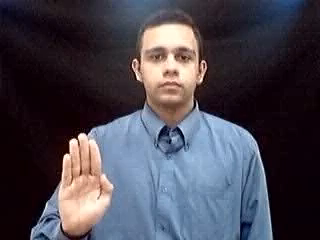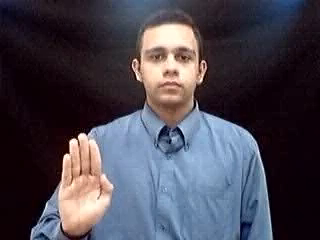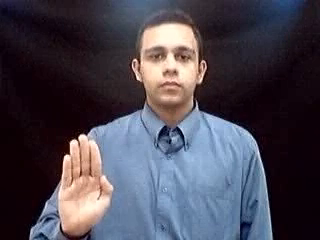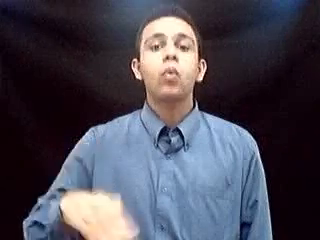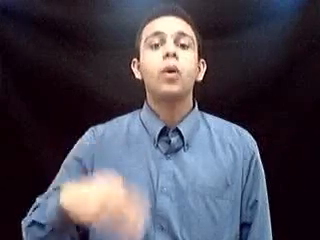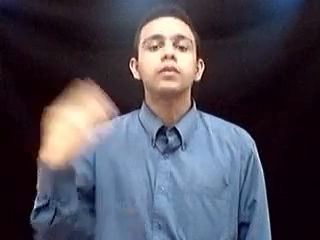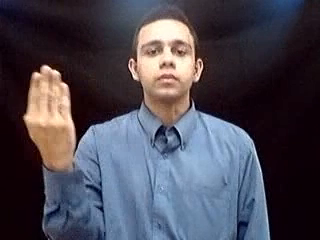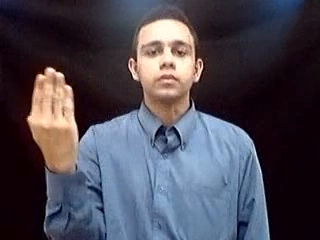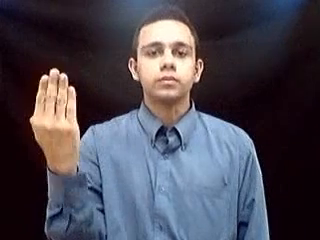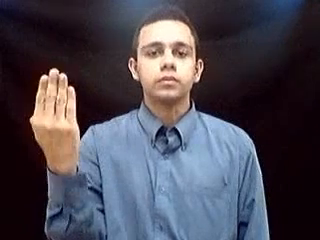quando